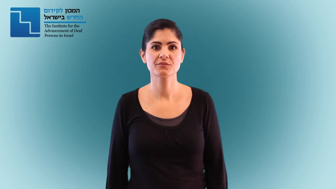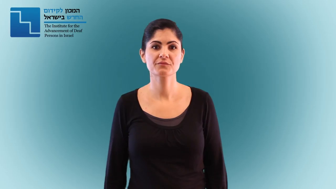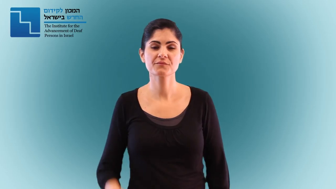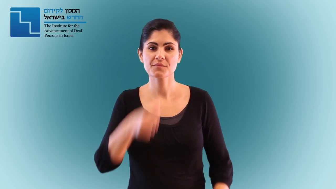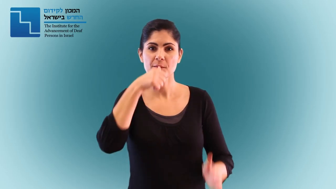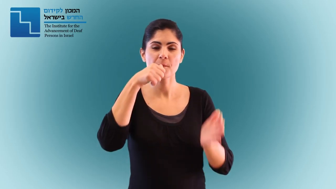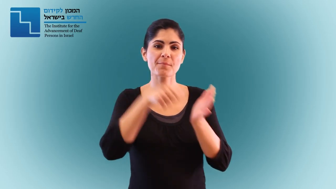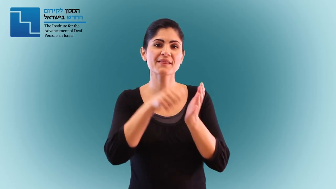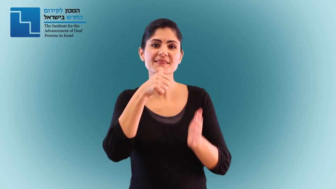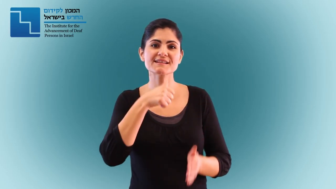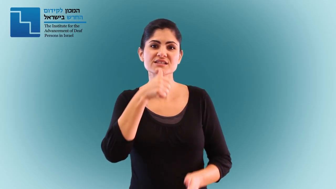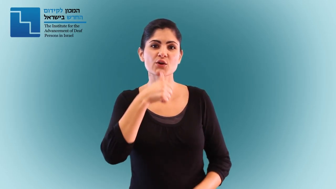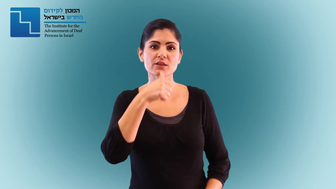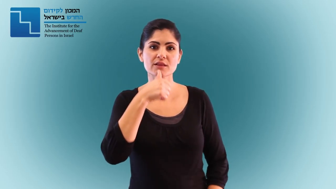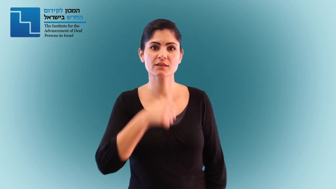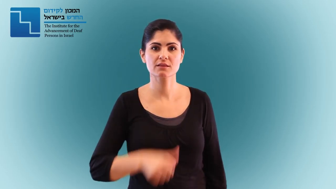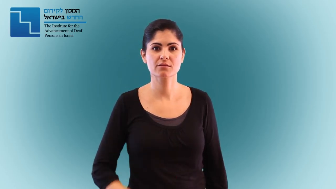בנק דיסקונט